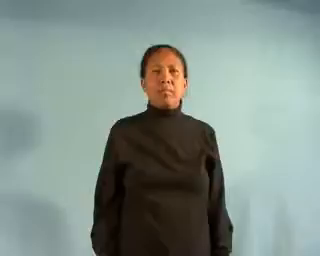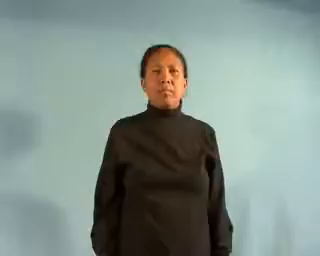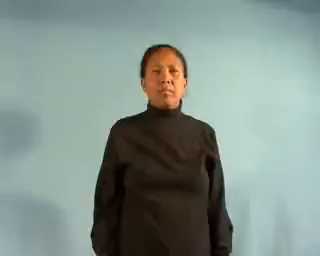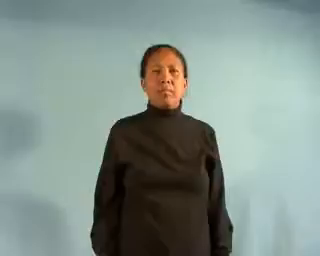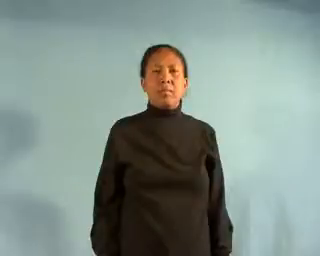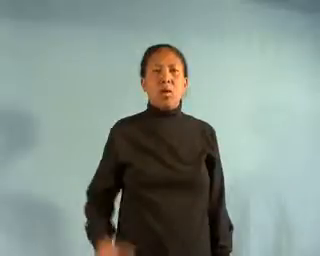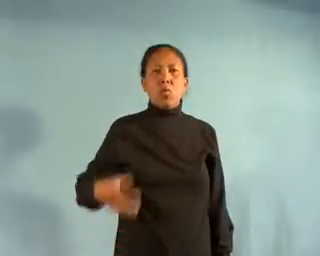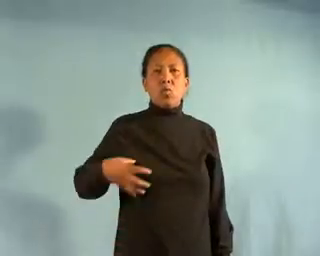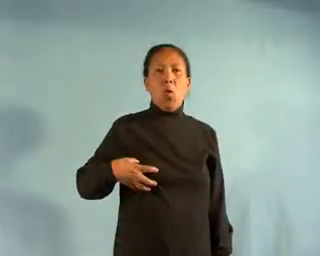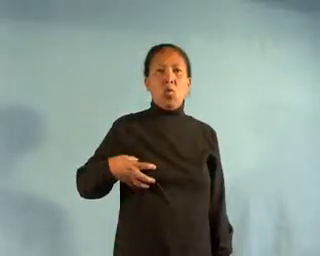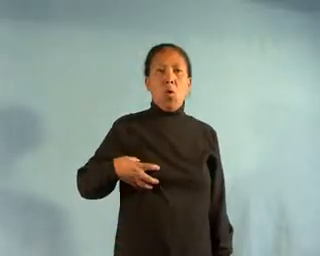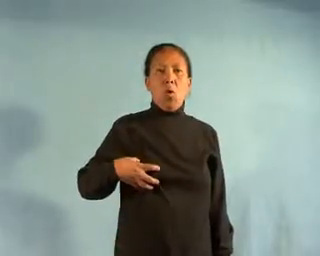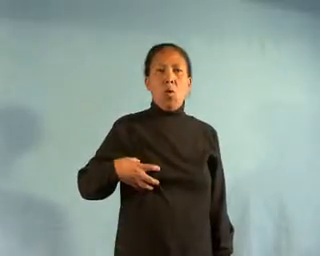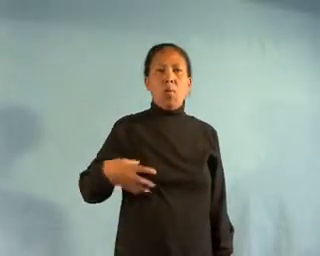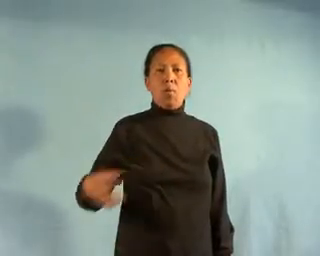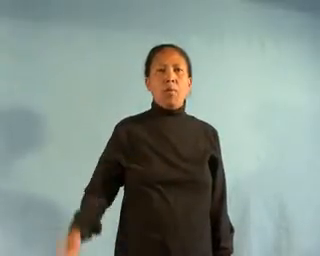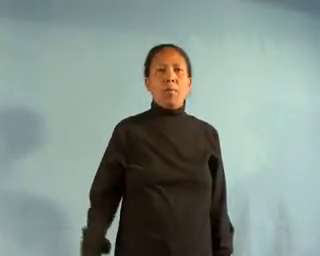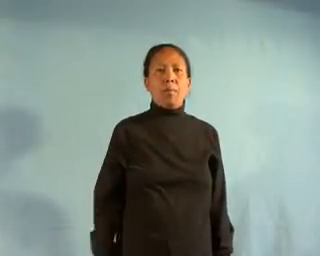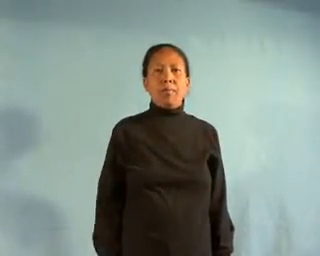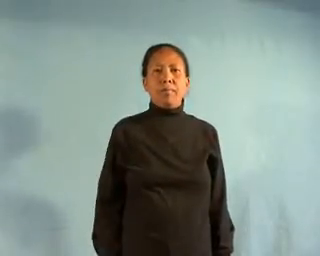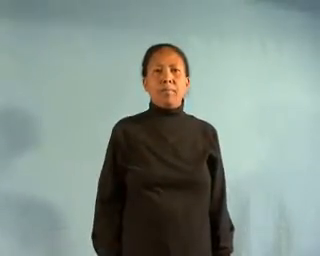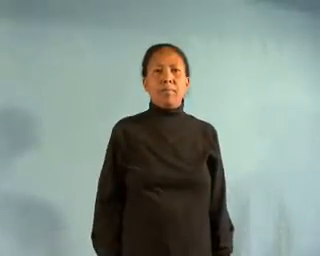nono